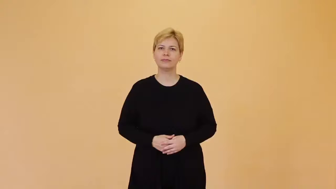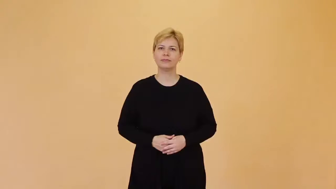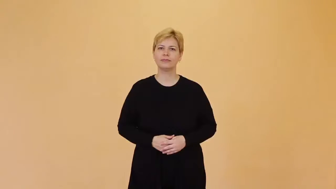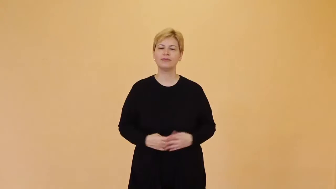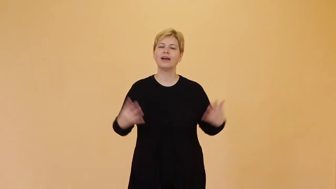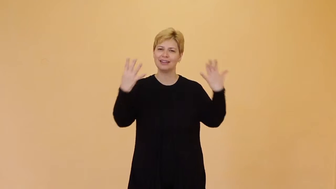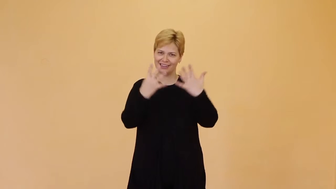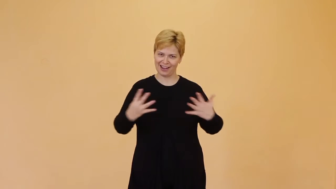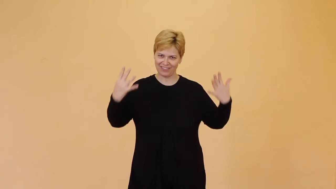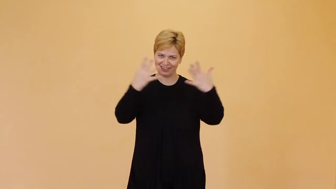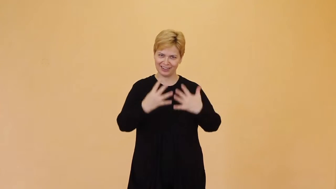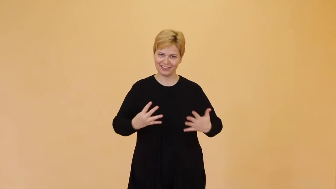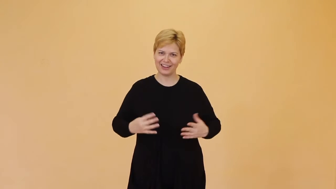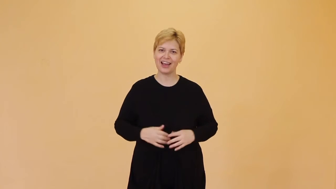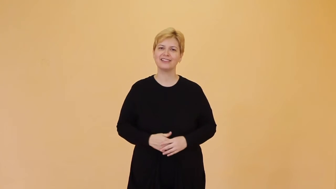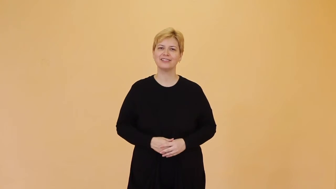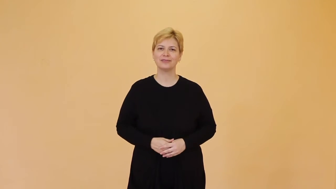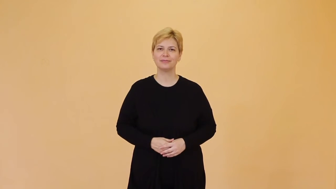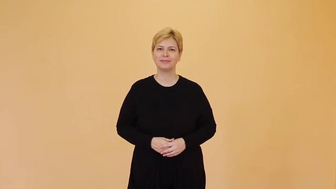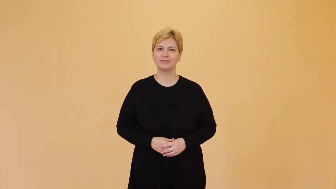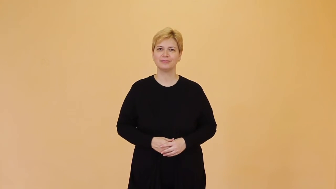90